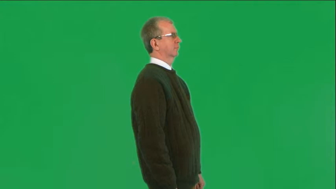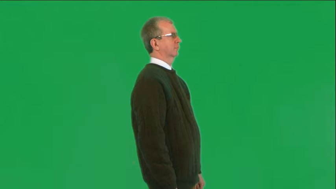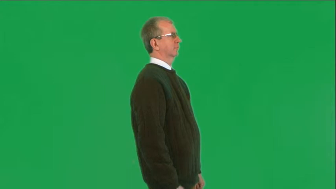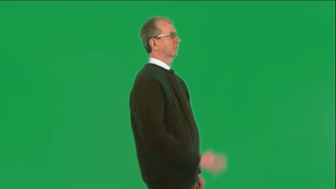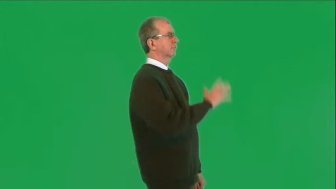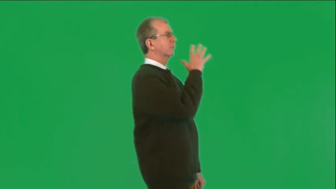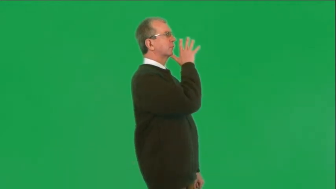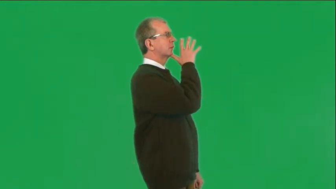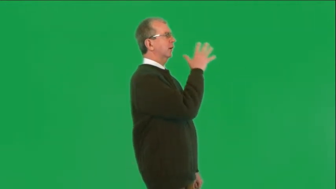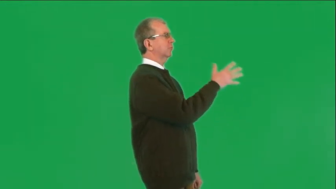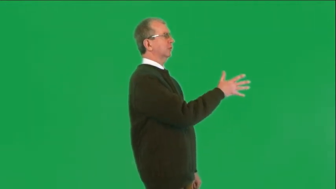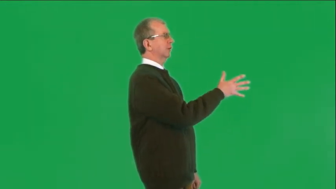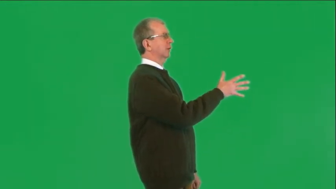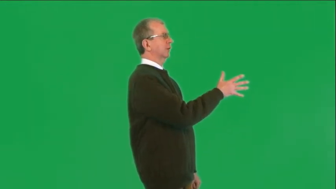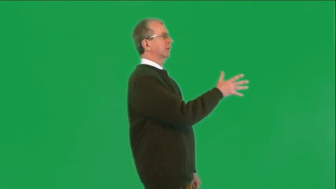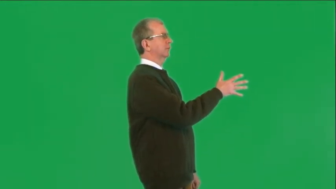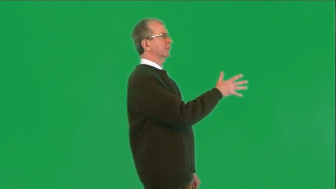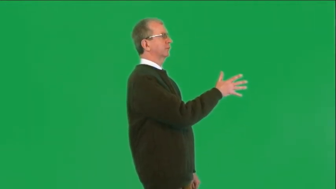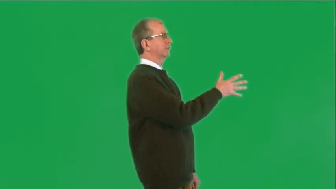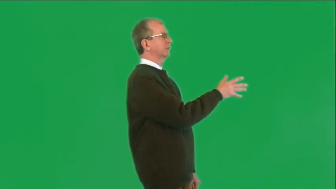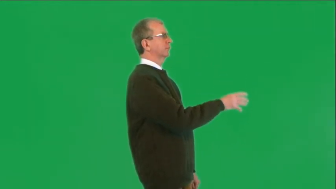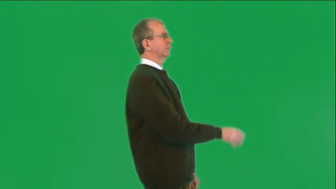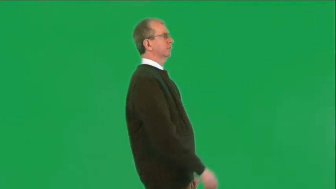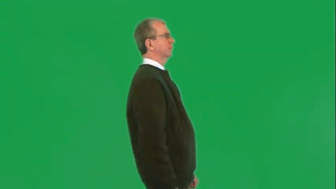Australia